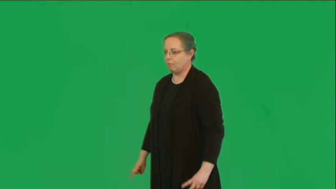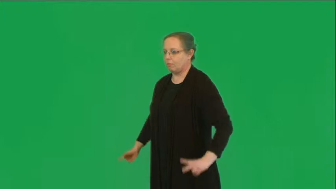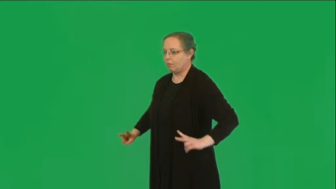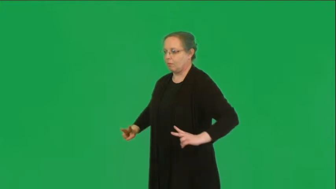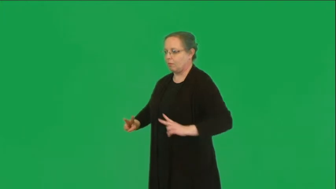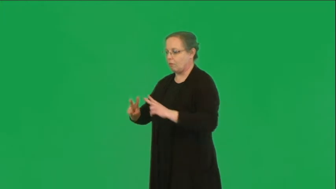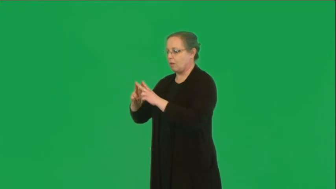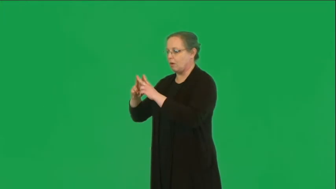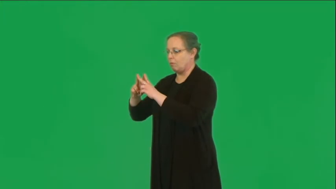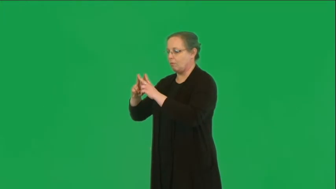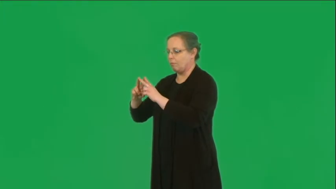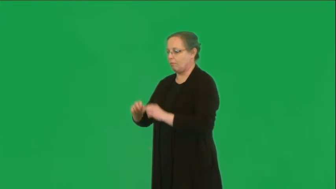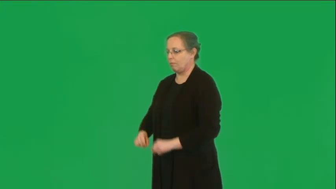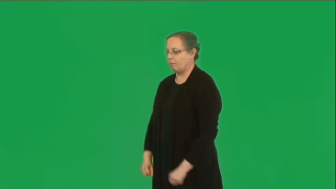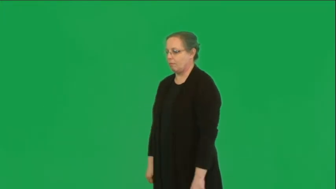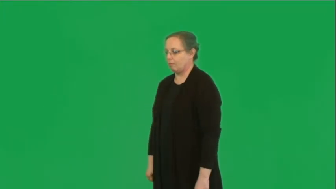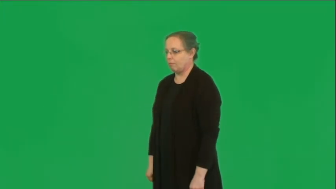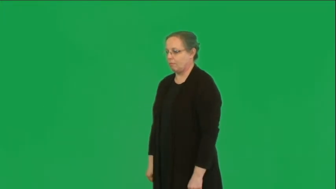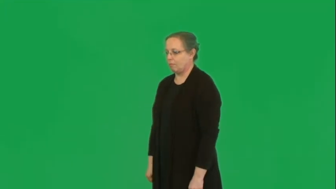finał